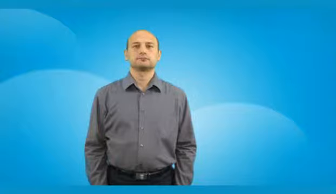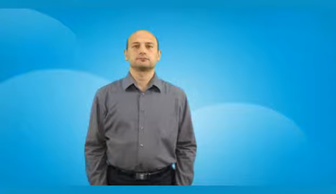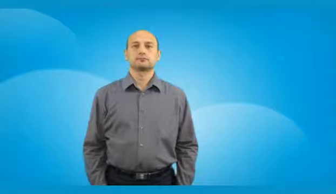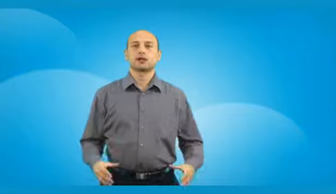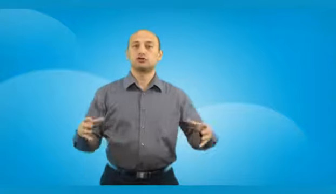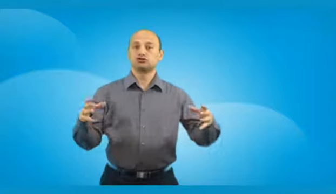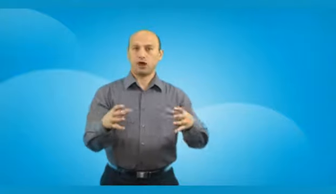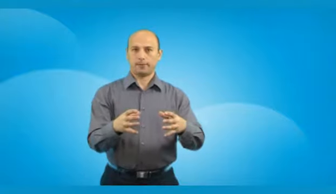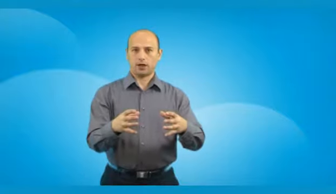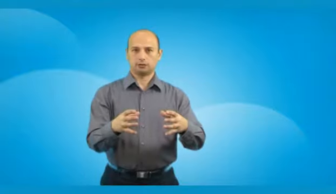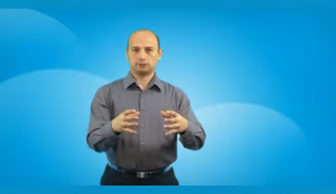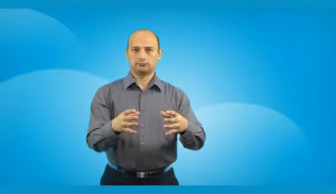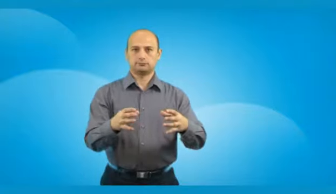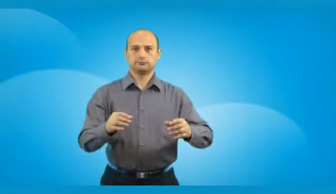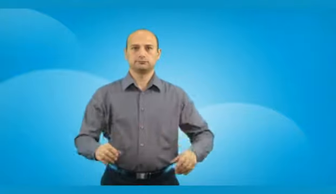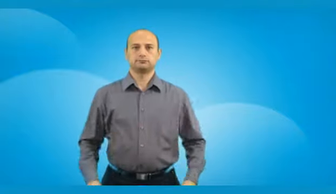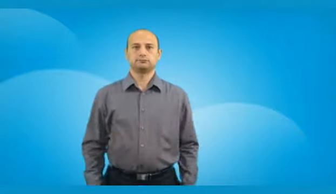Csapat